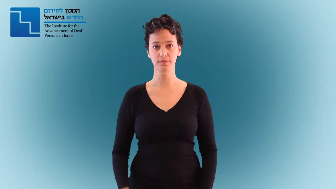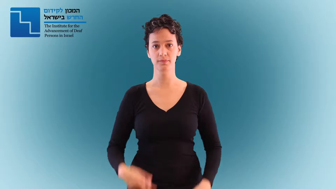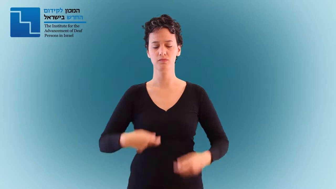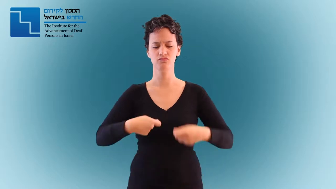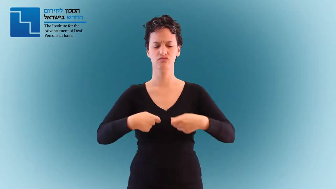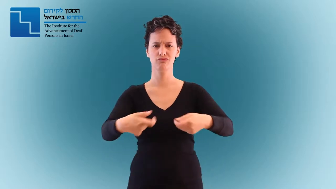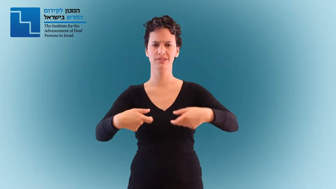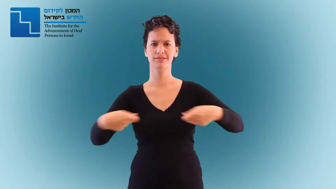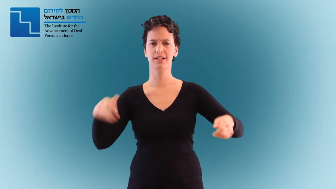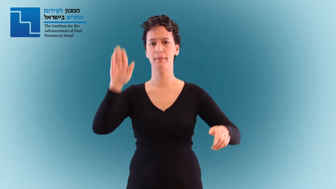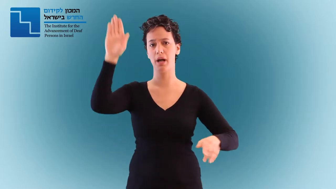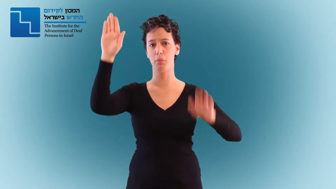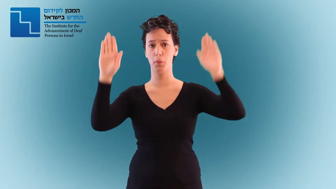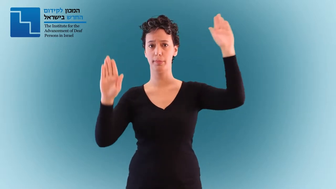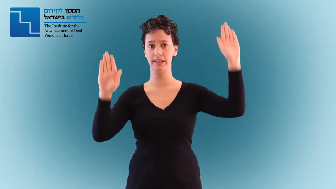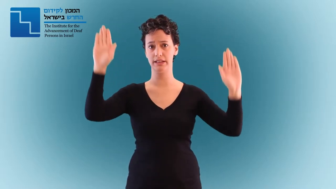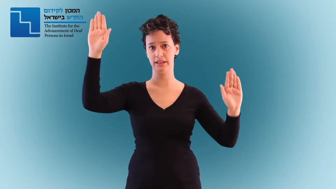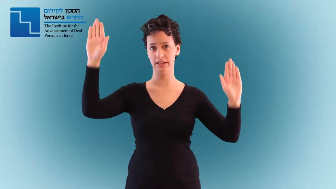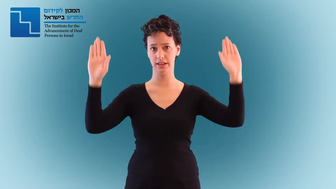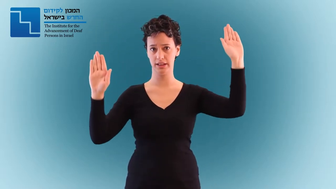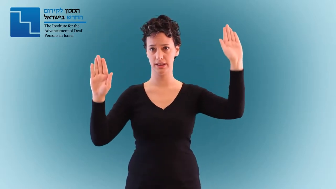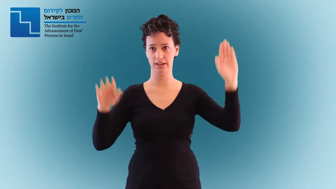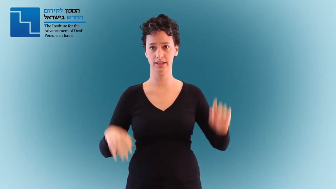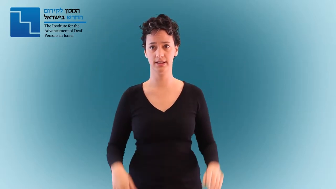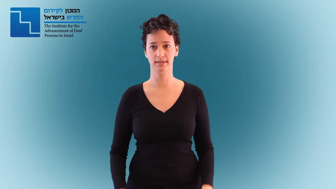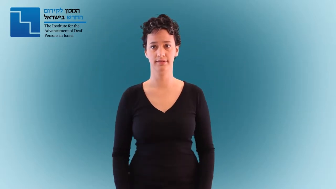מכירה פומבית